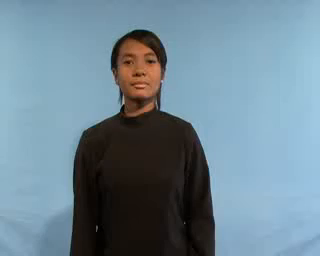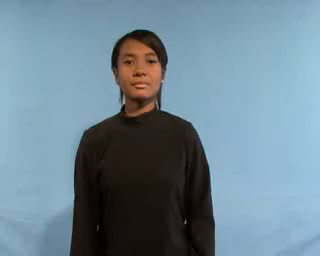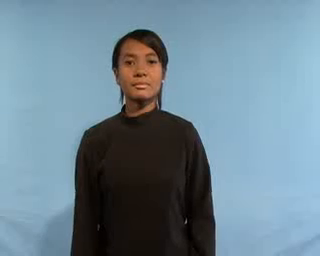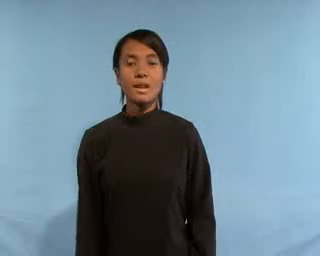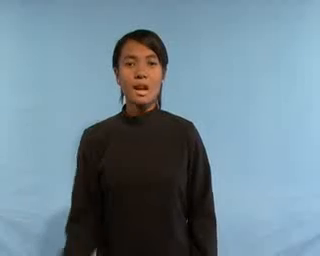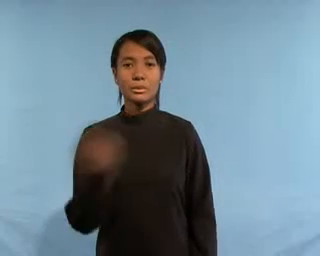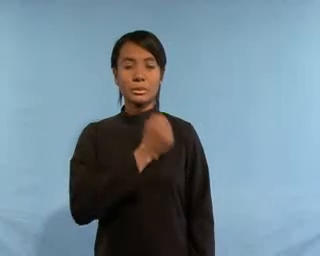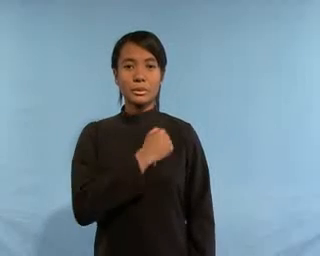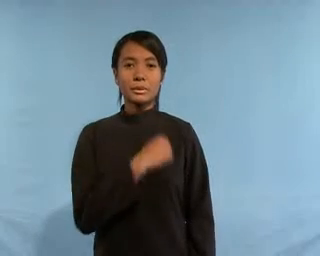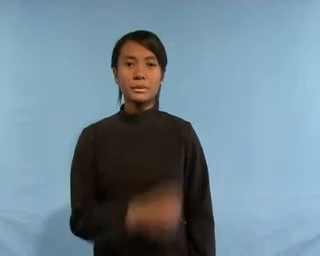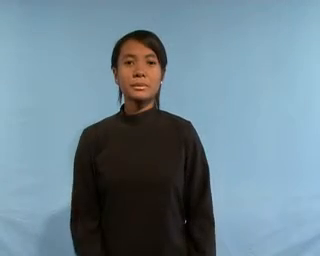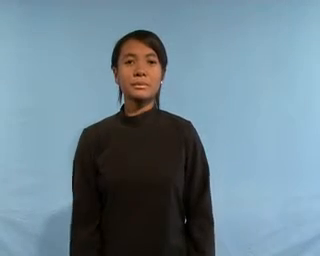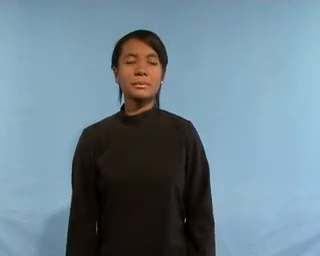zo